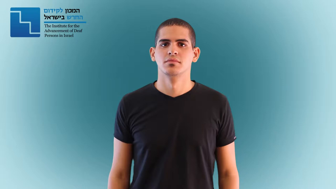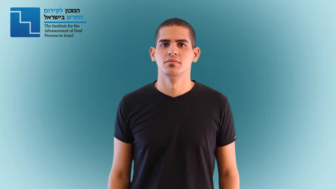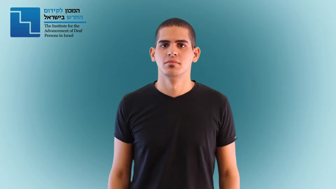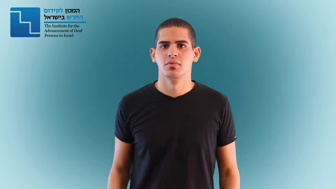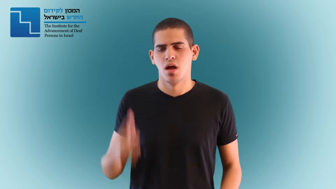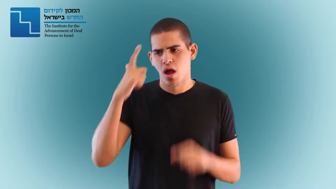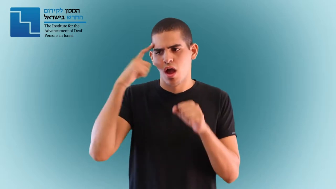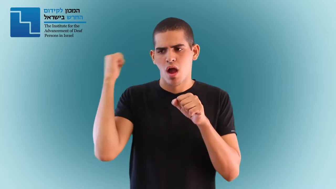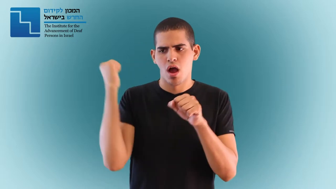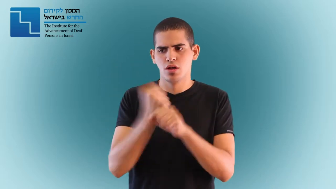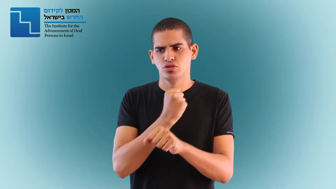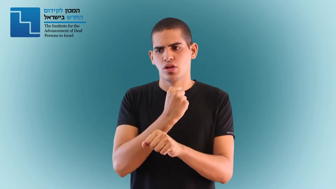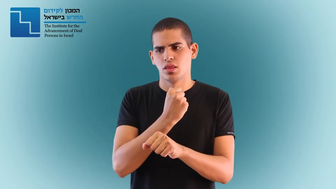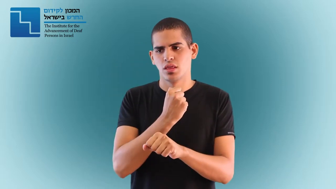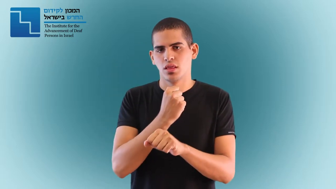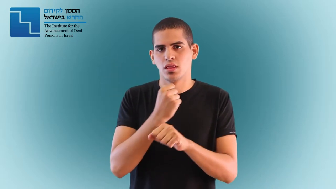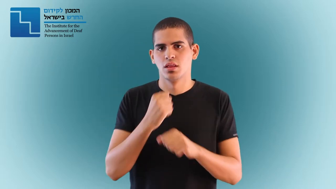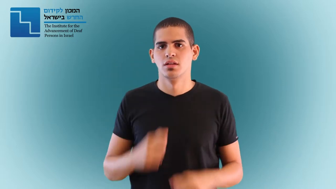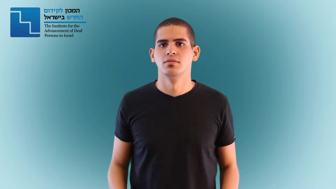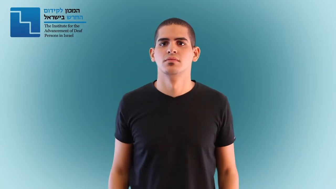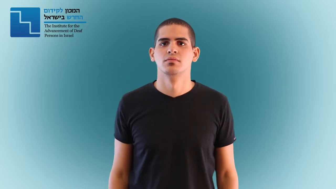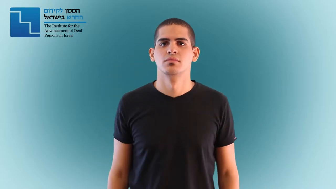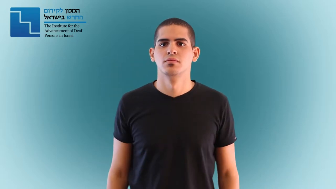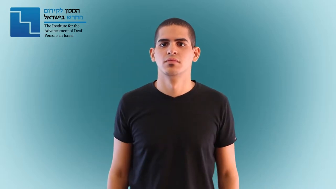עקשן